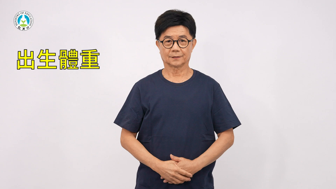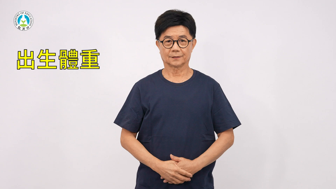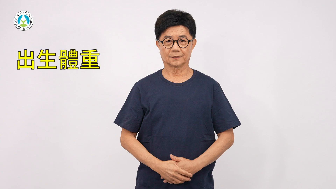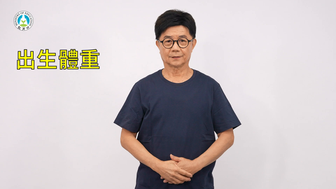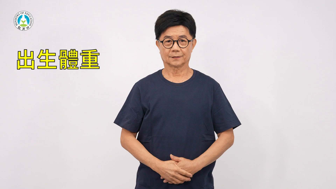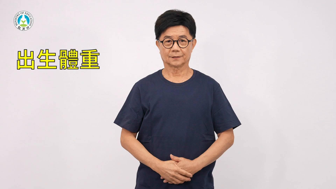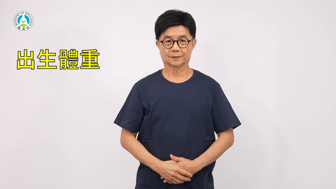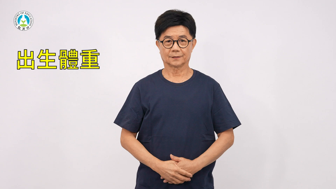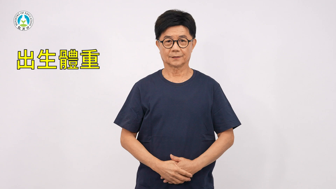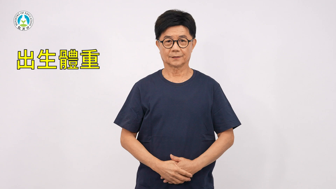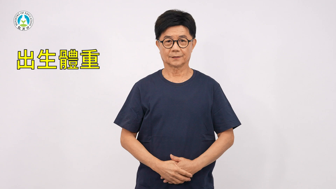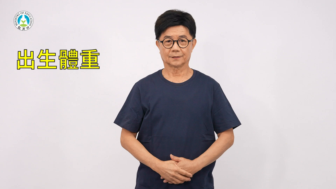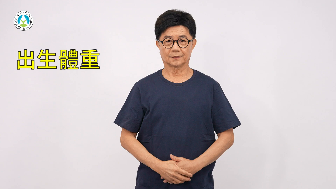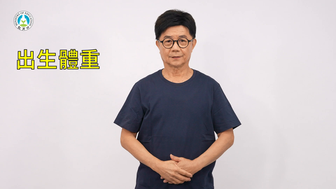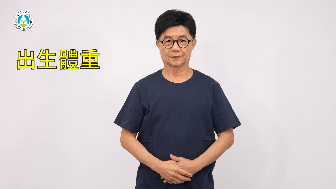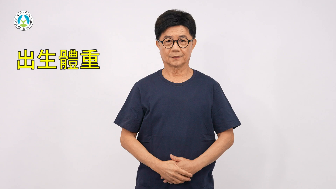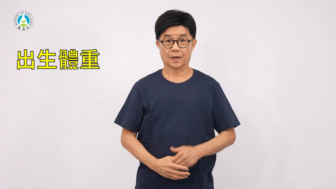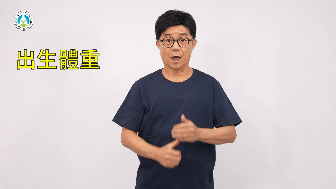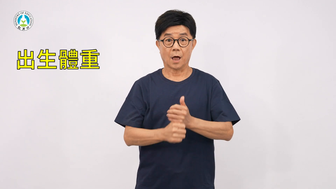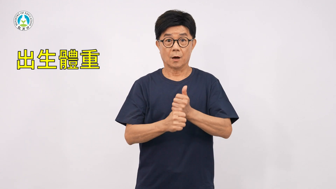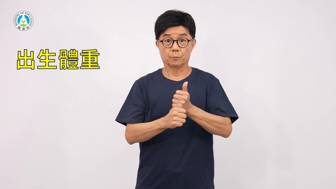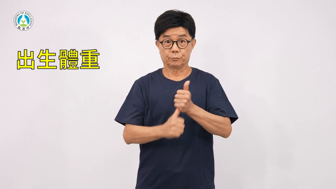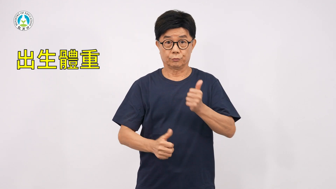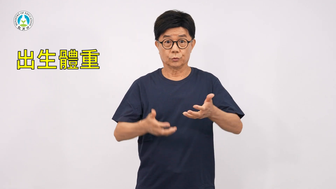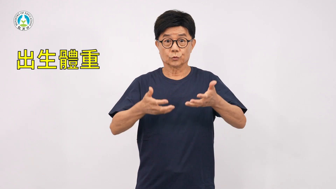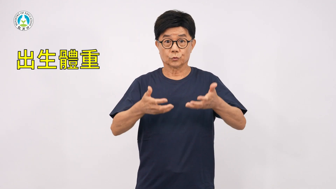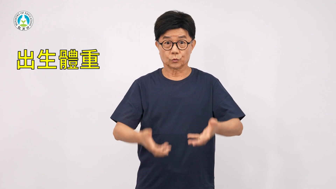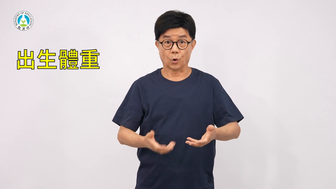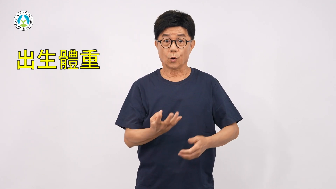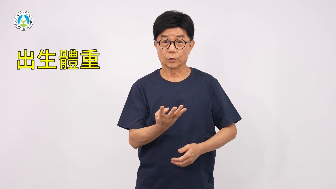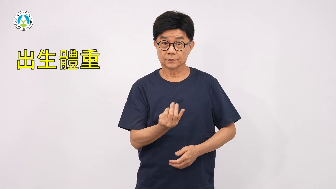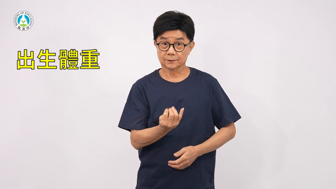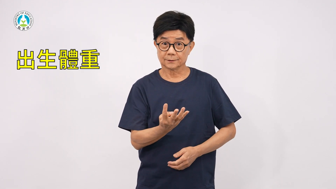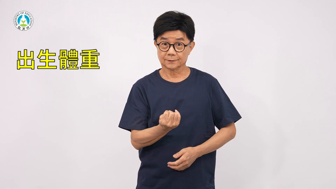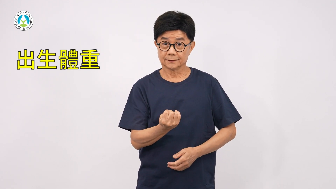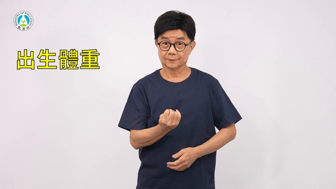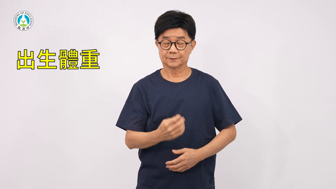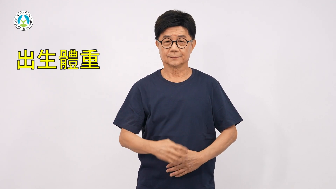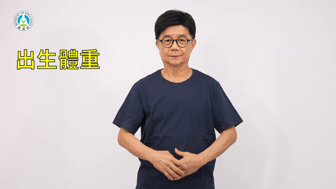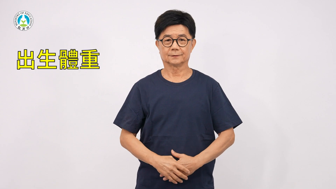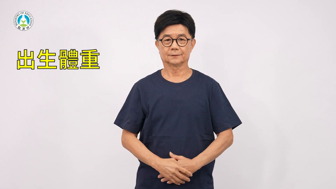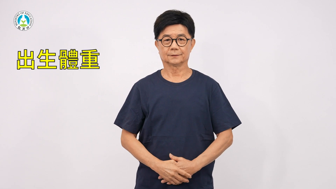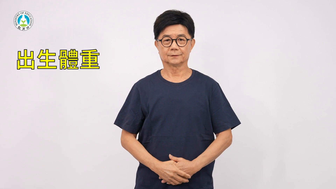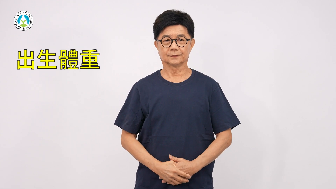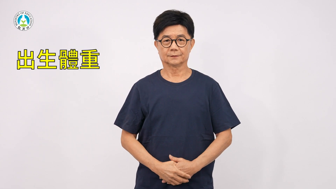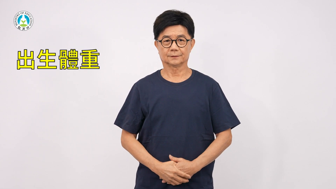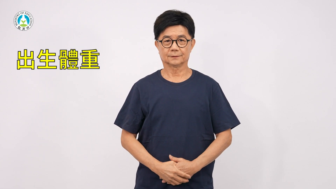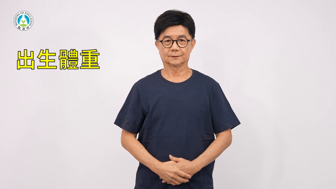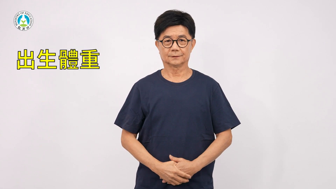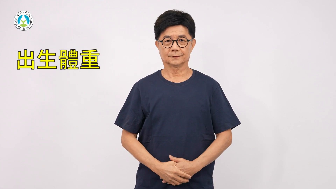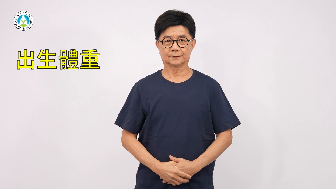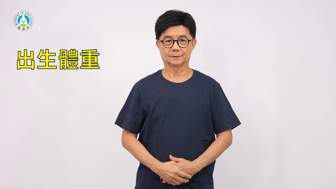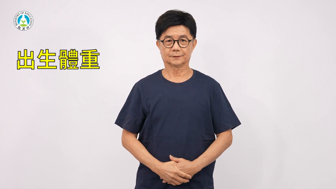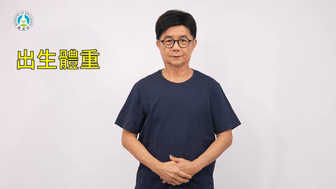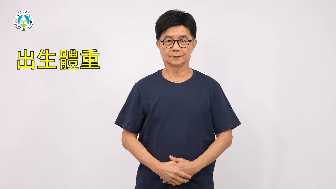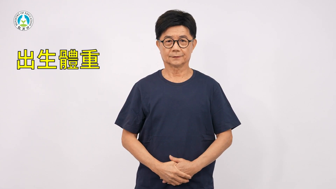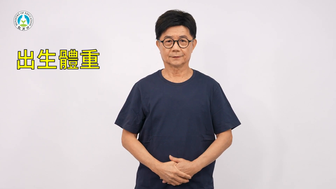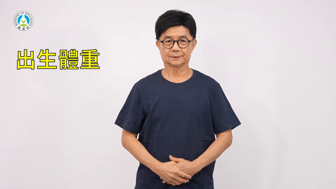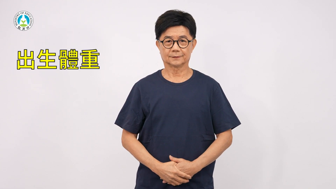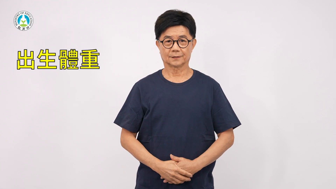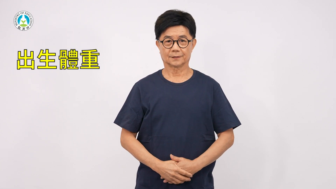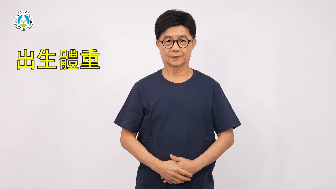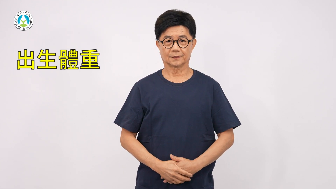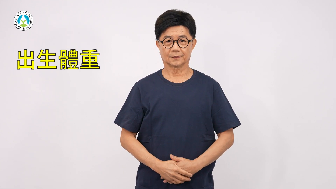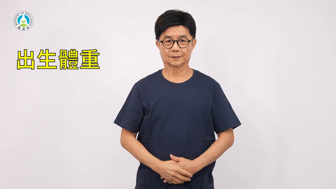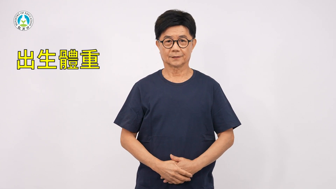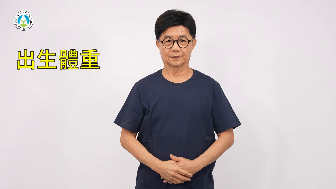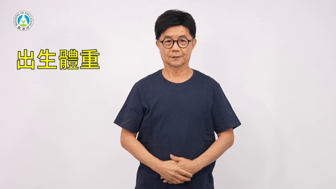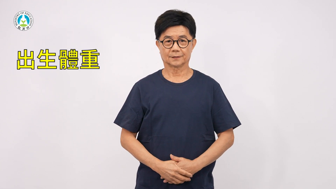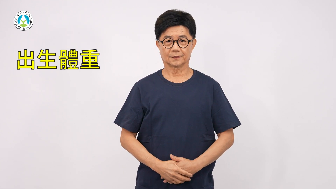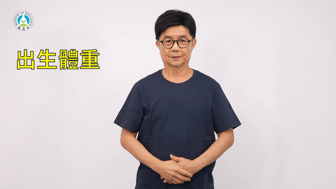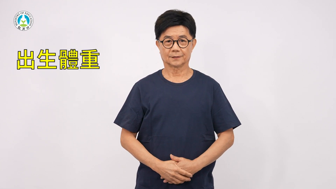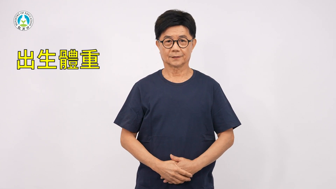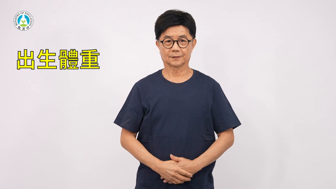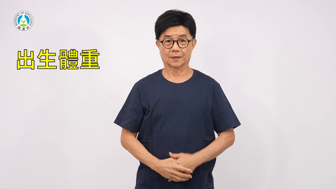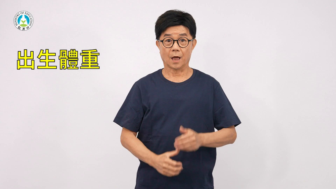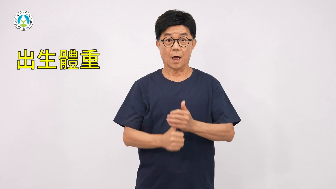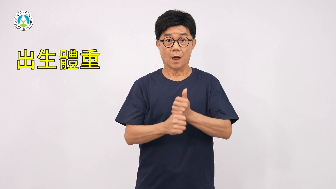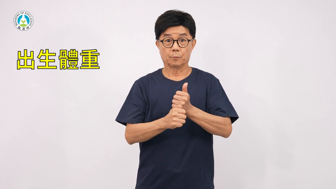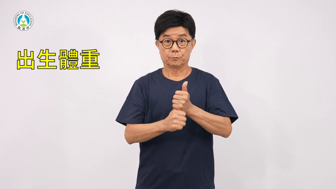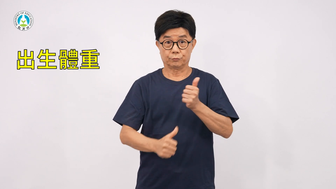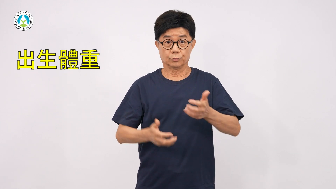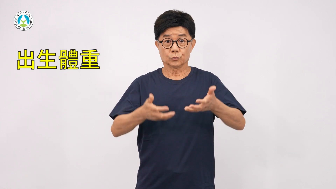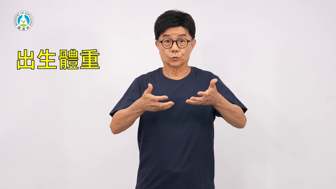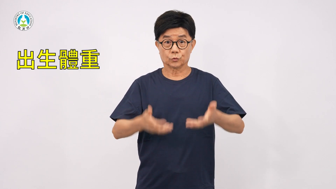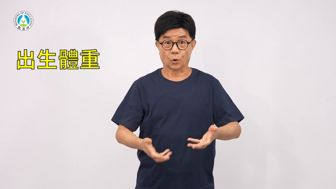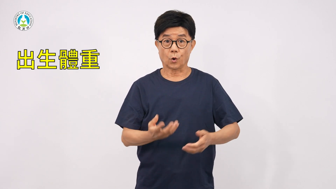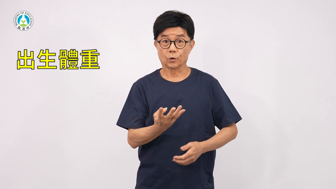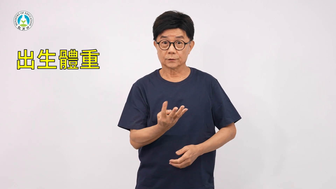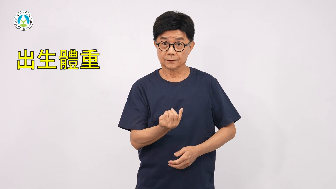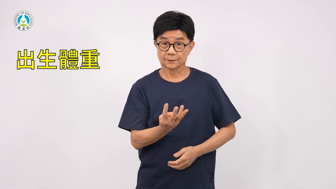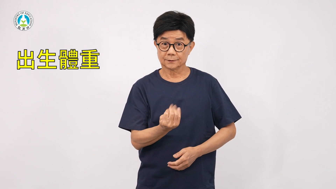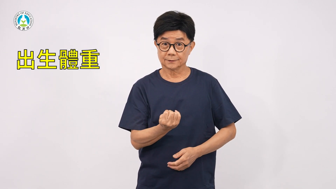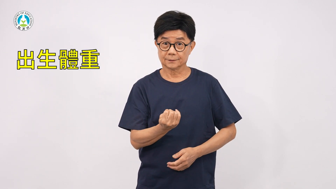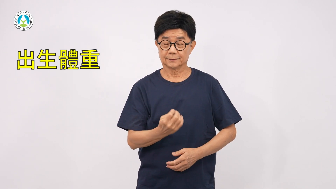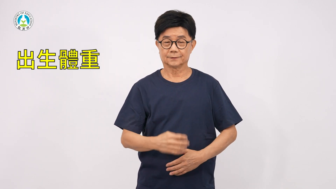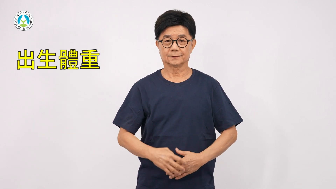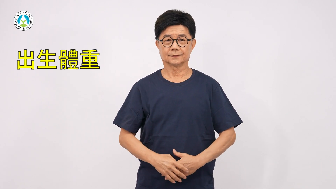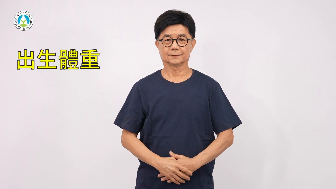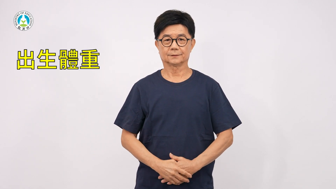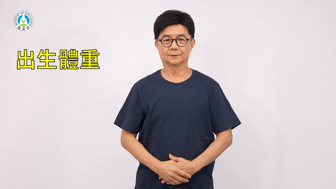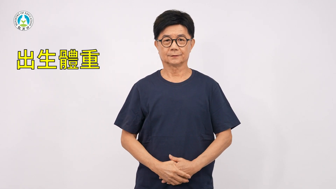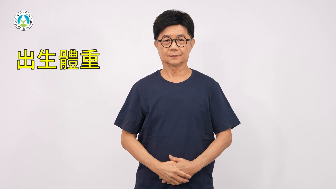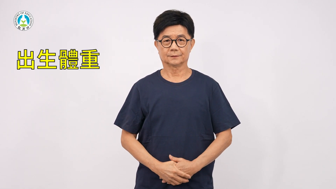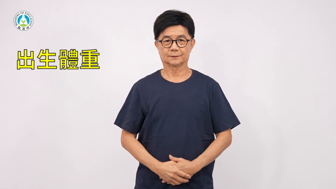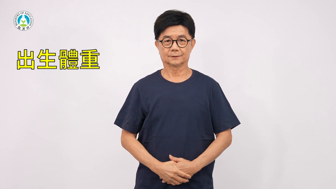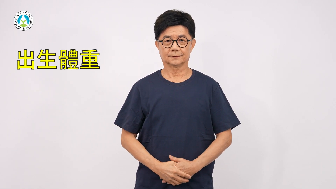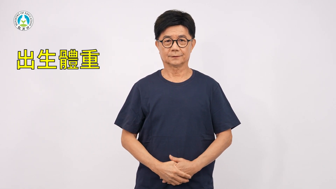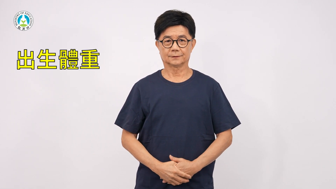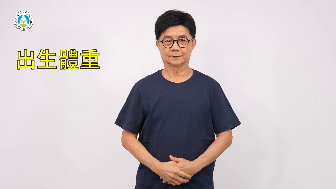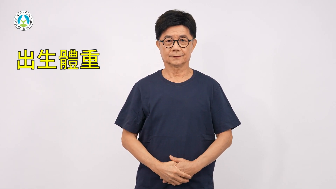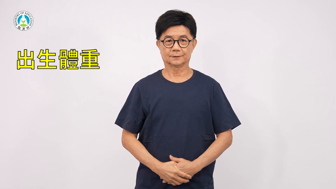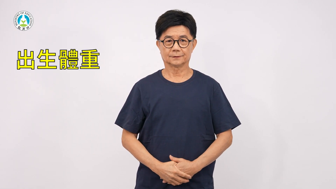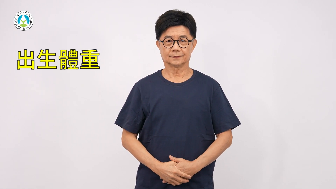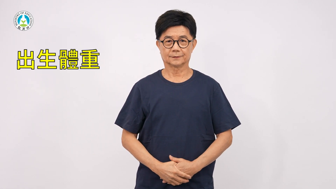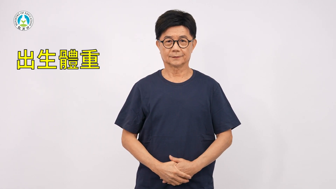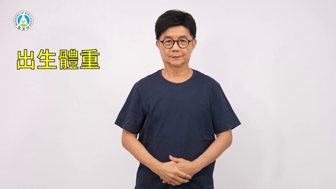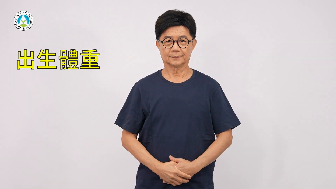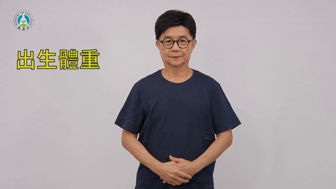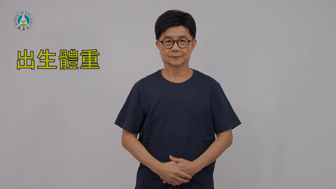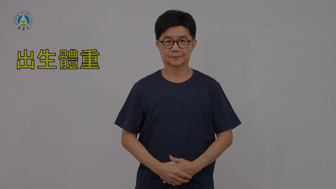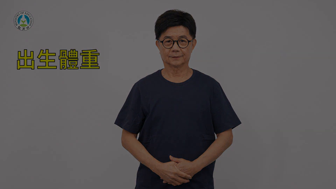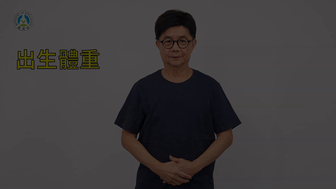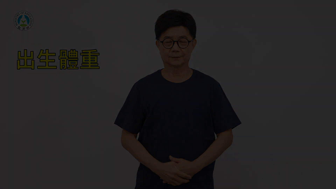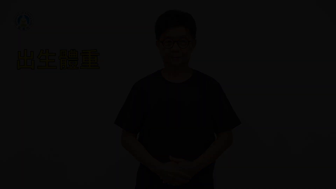出生體重